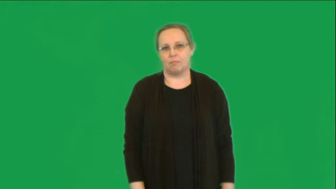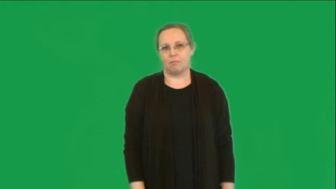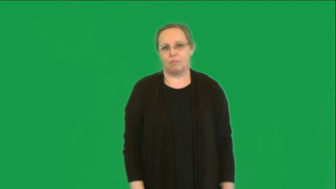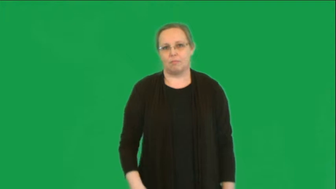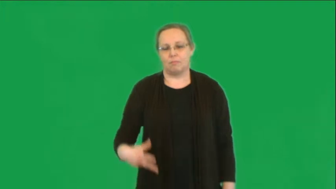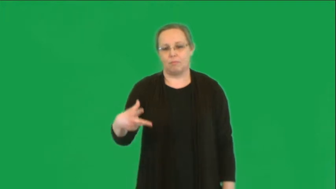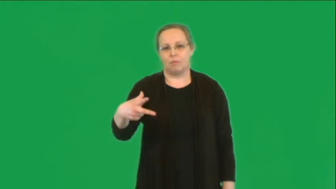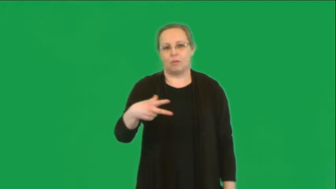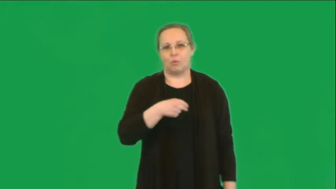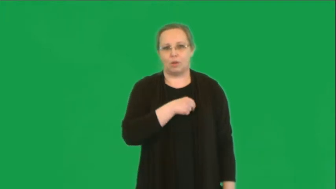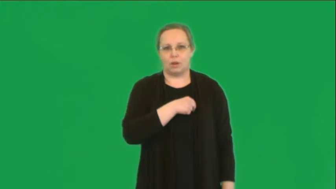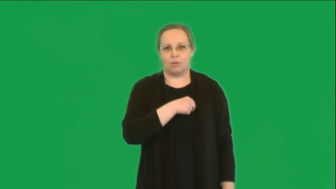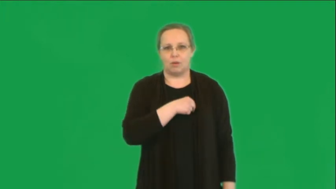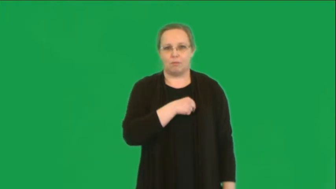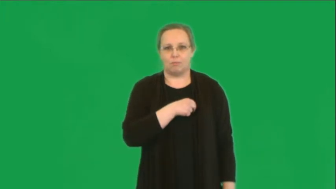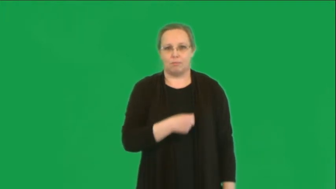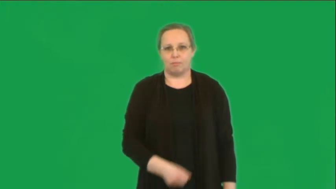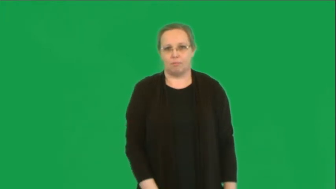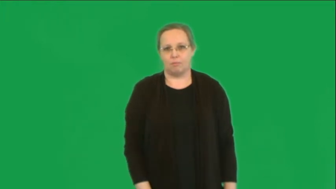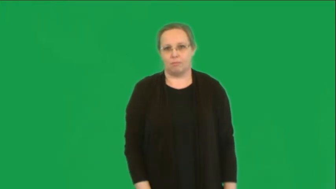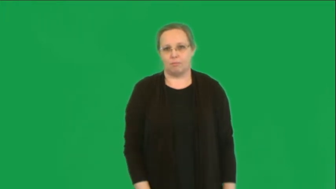eutanazja